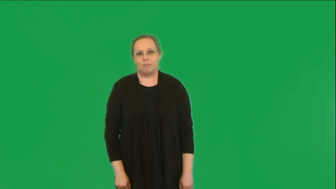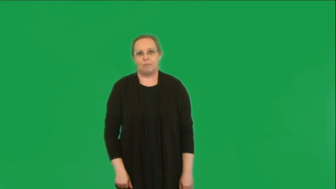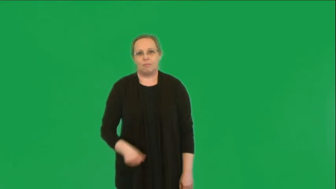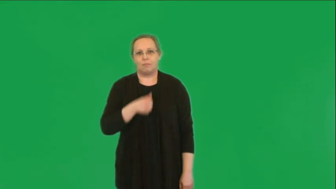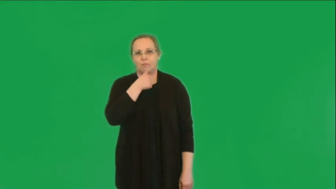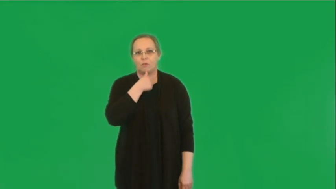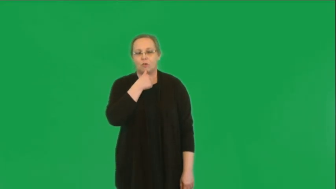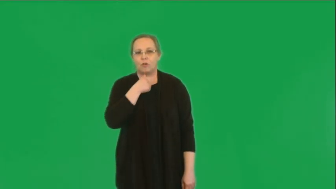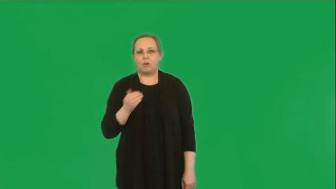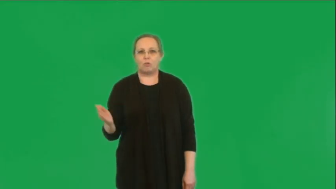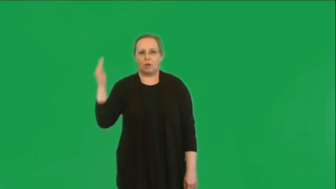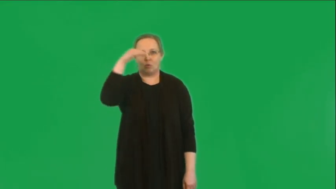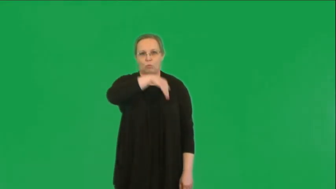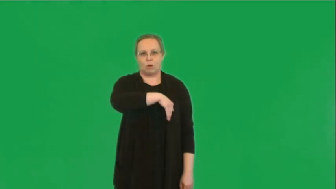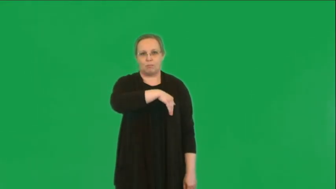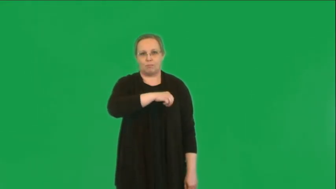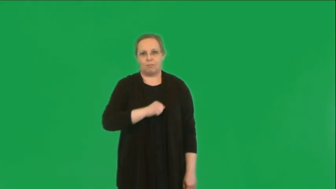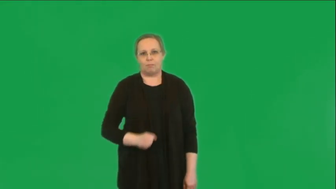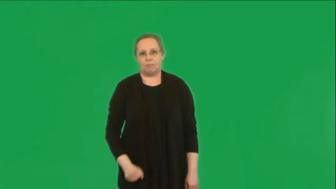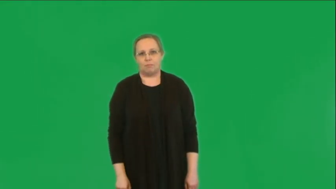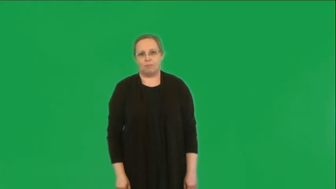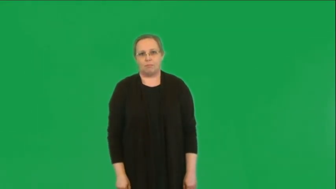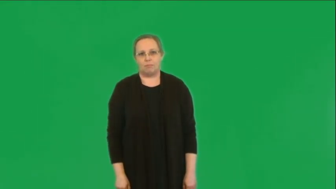Zielona Góra